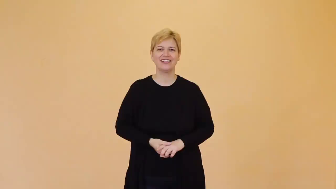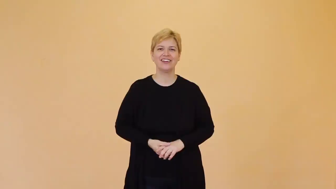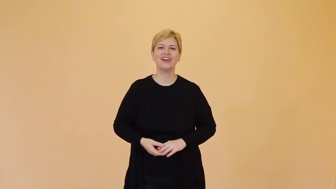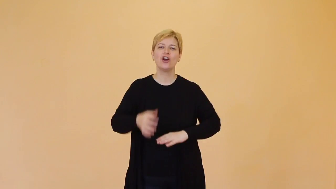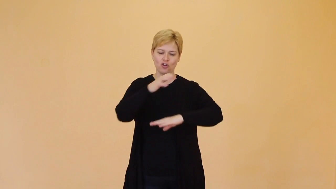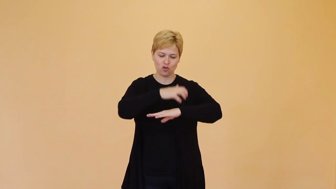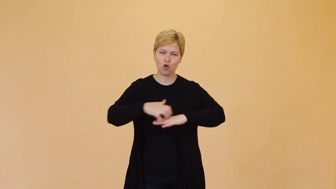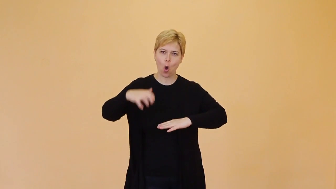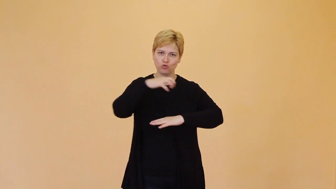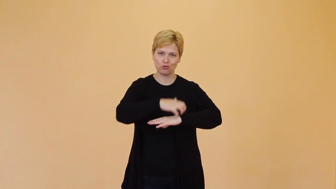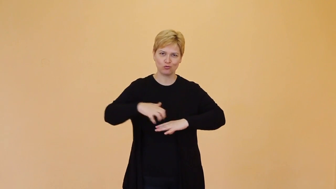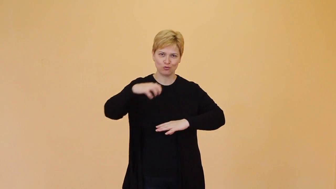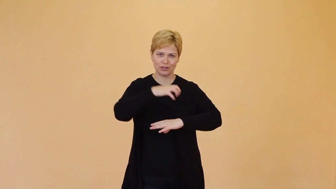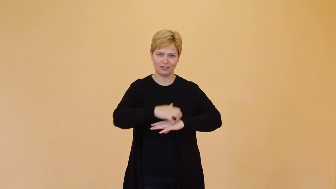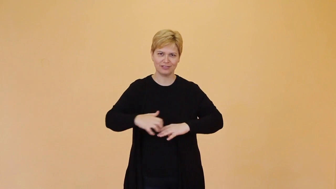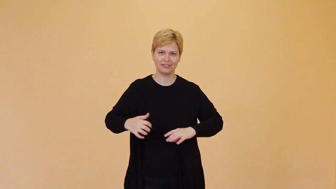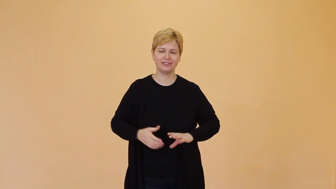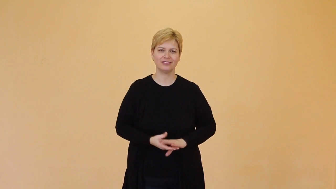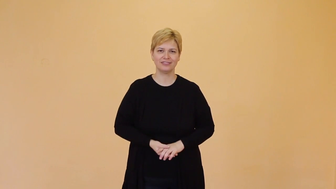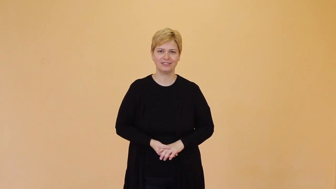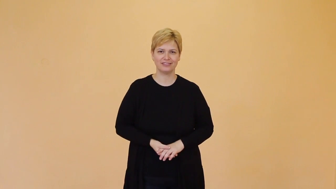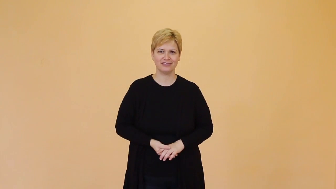kocúr